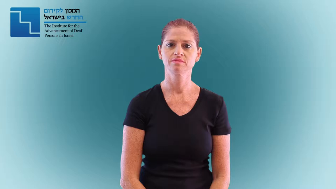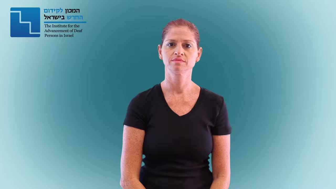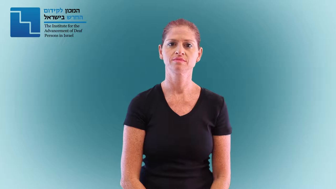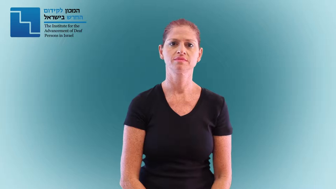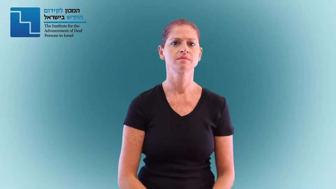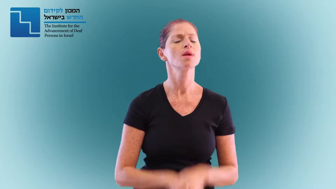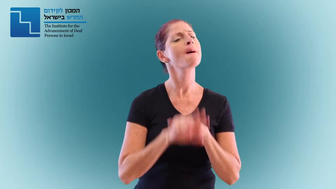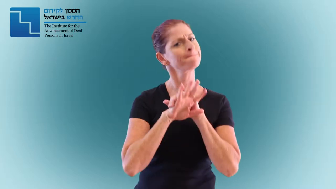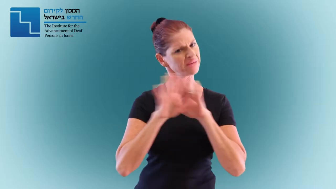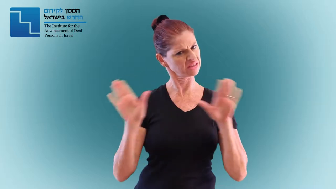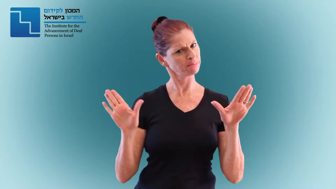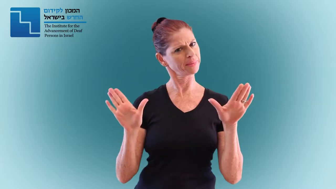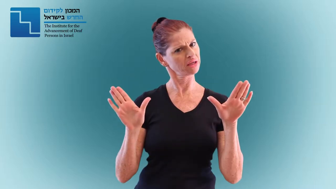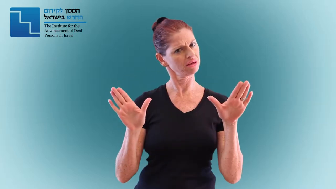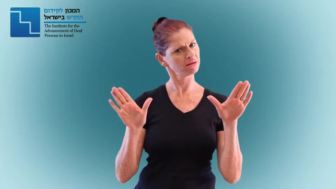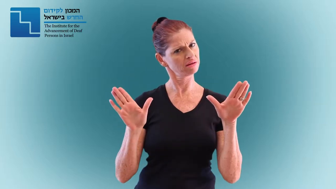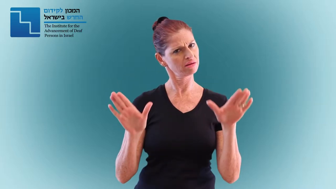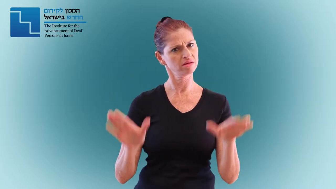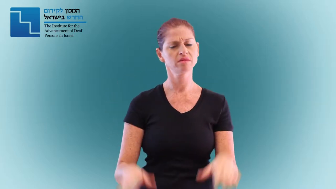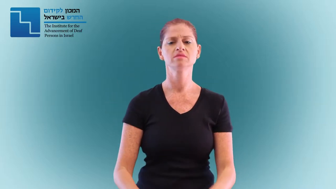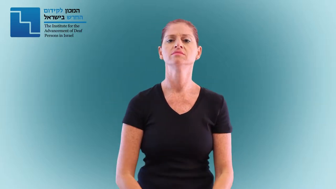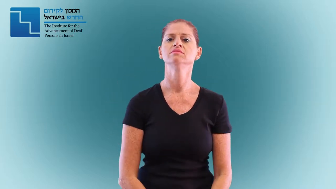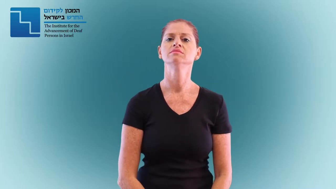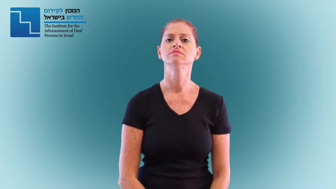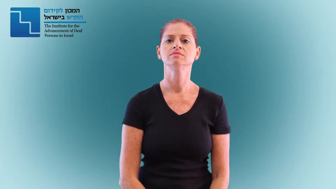מספיק